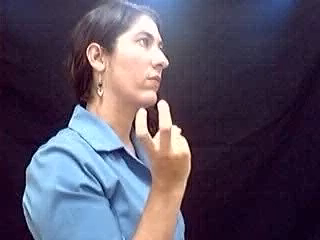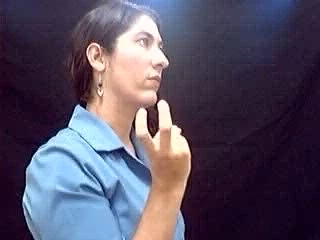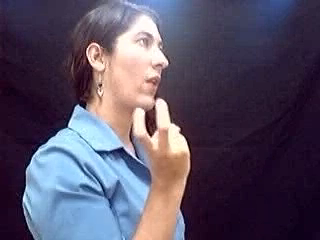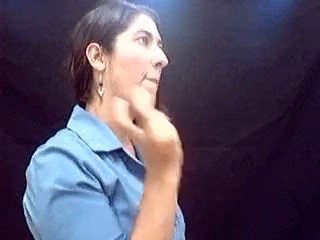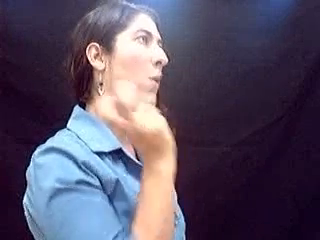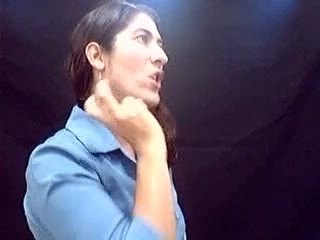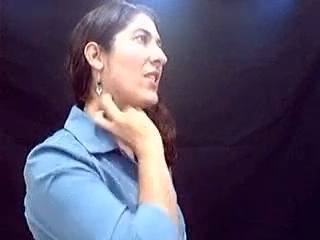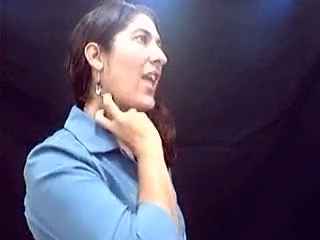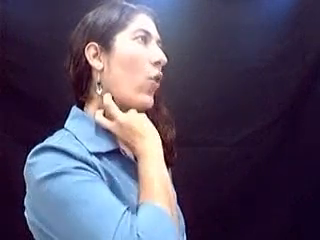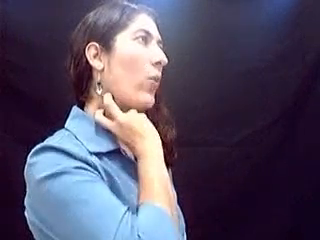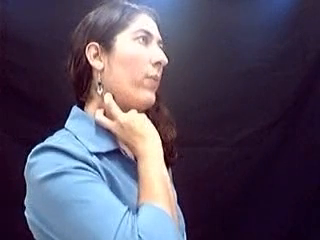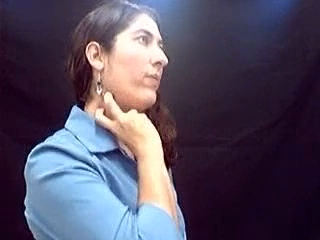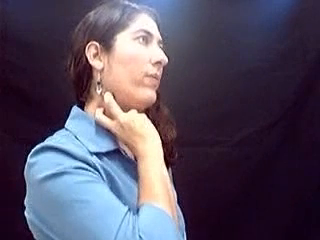morcego